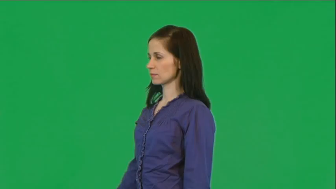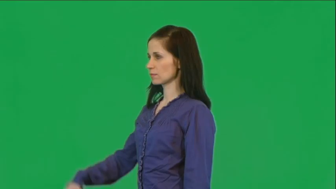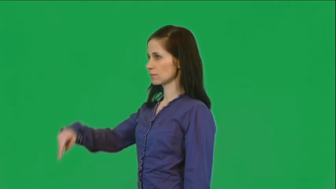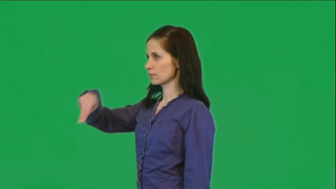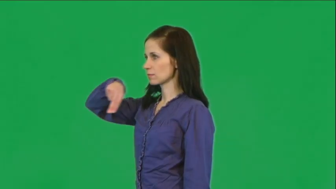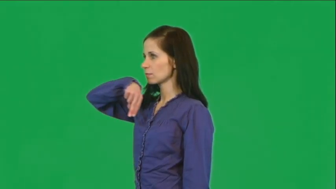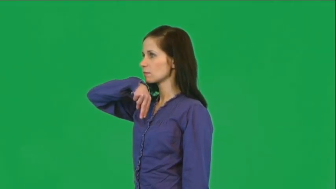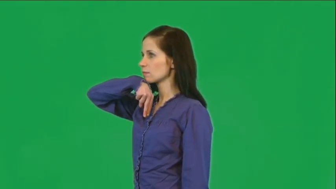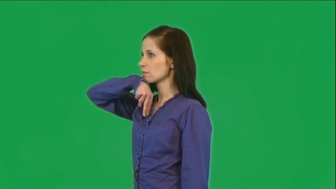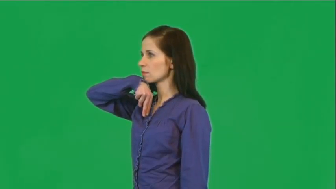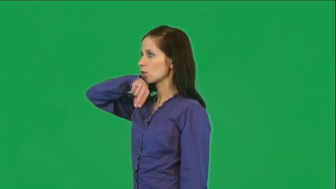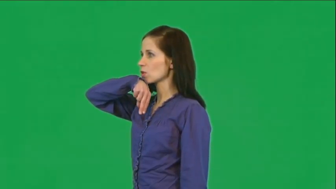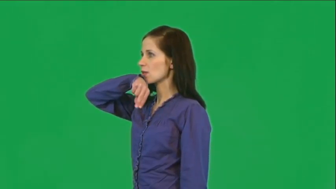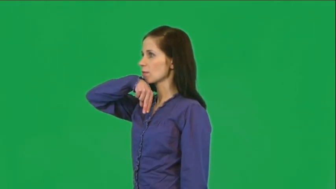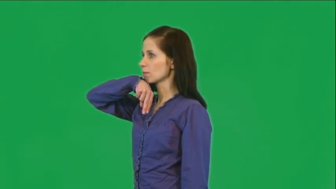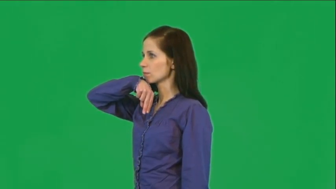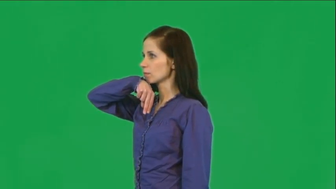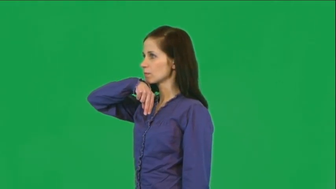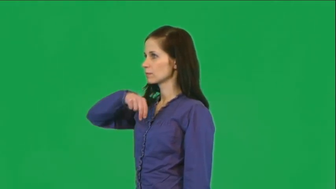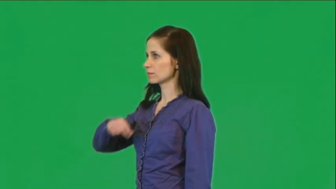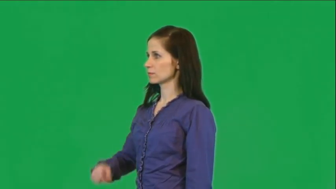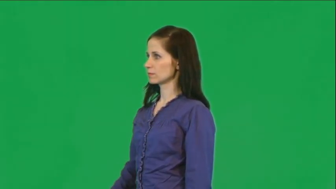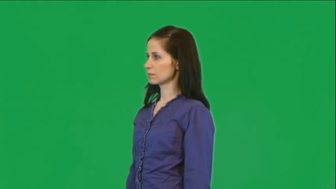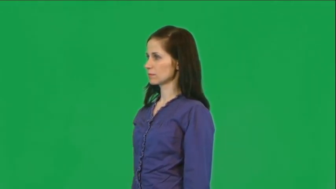koza